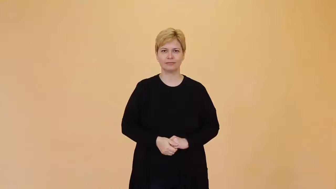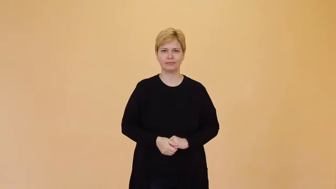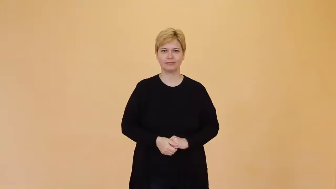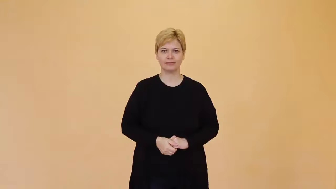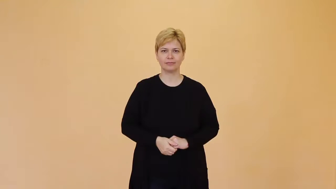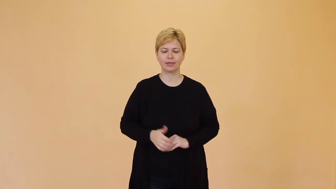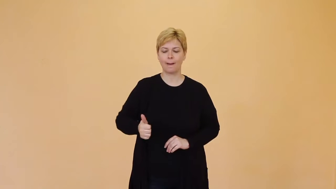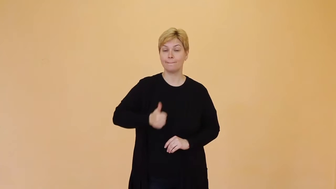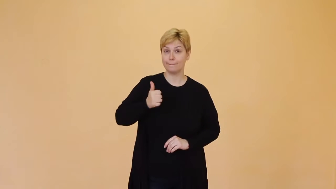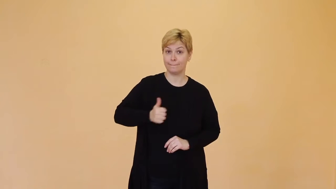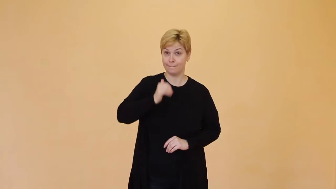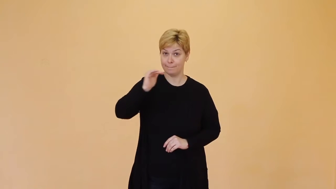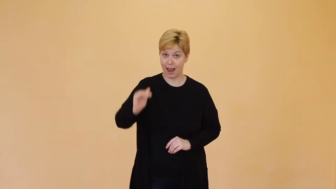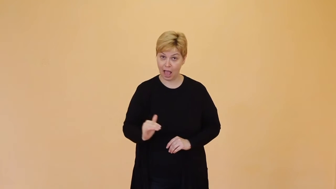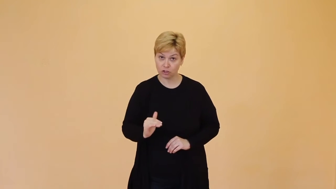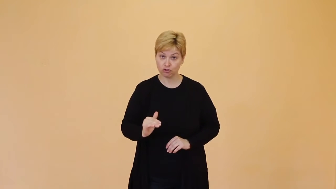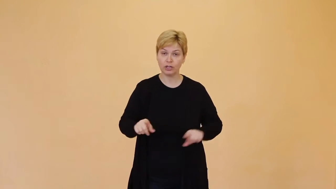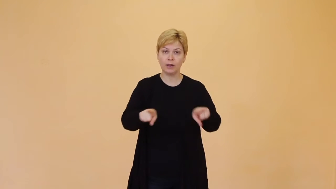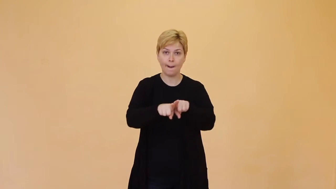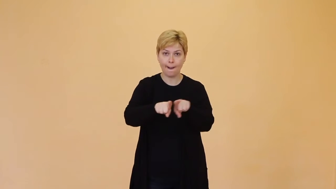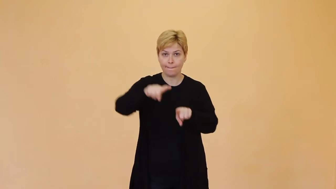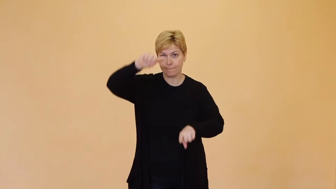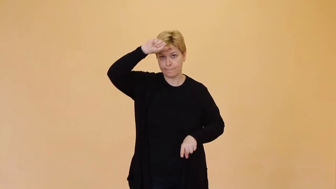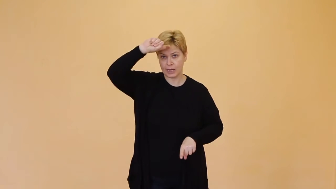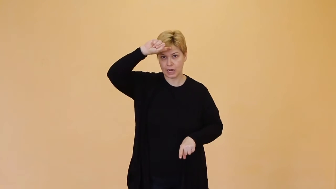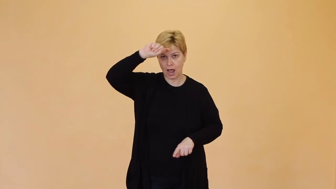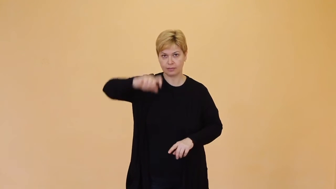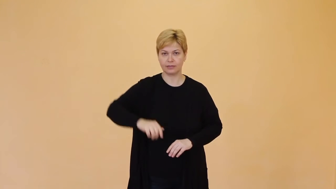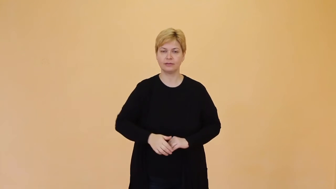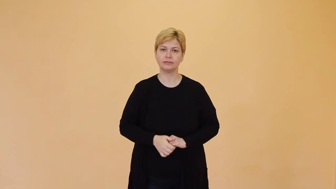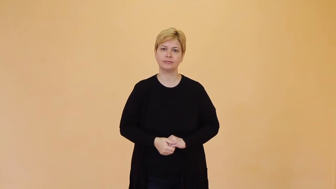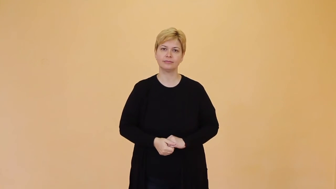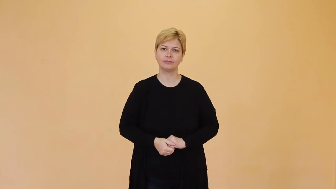mladší brat